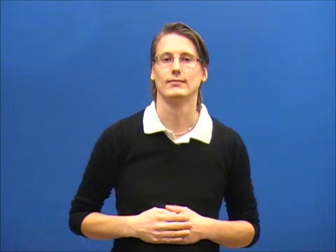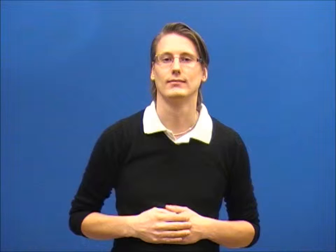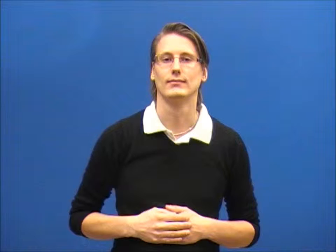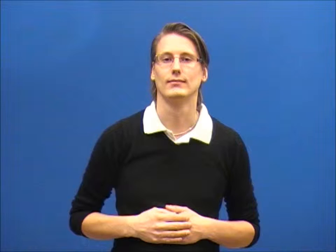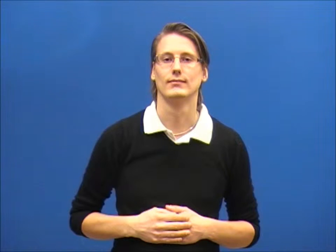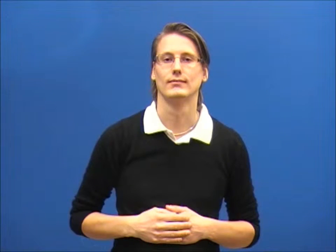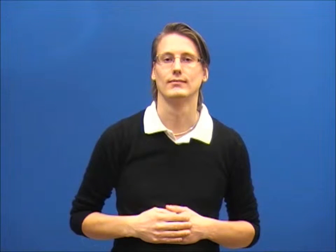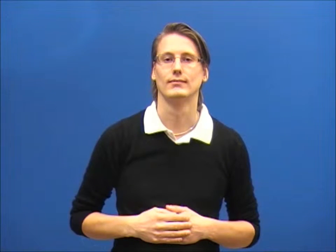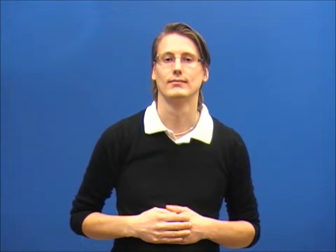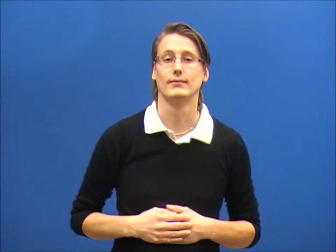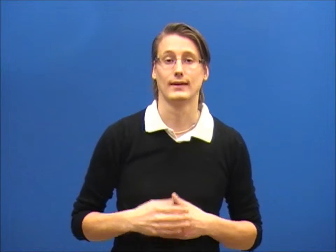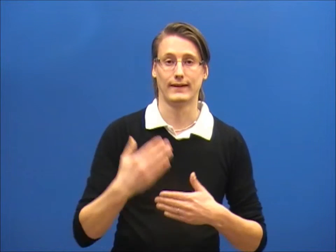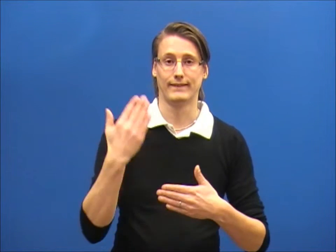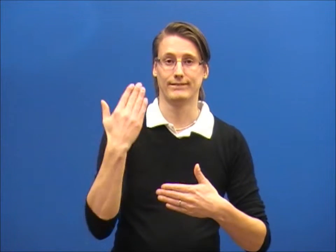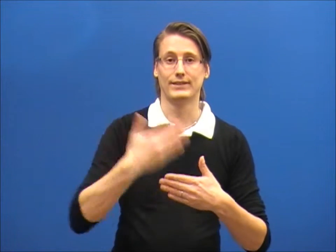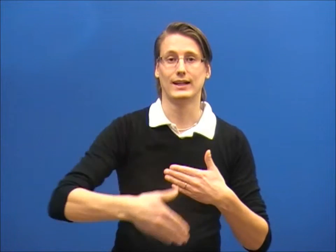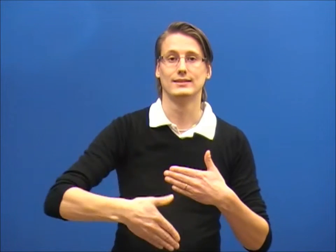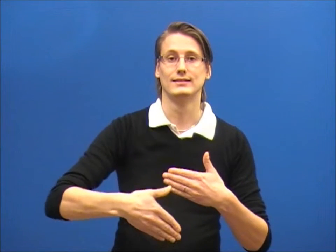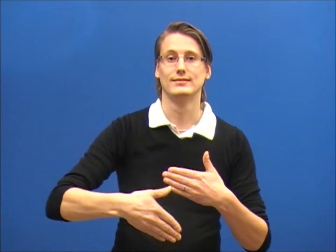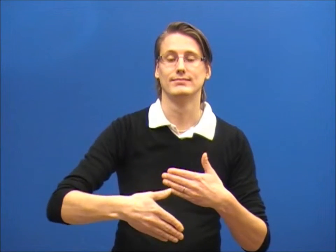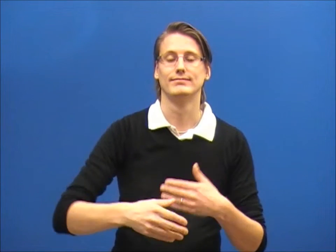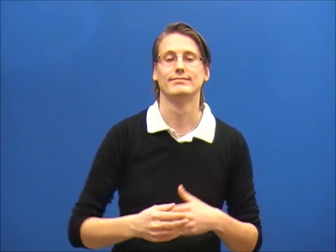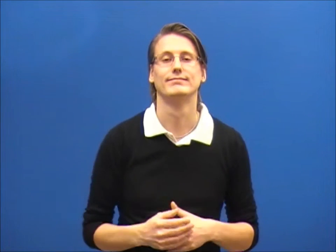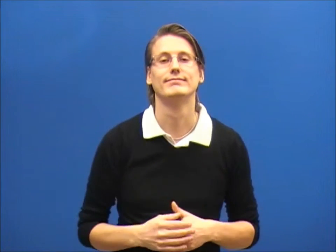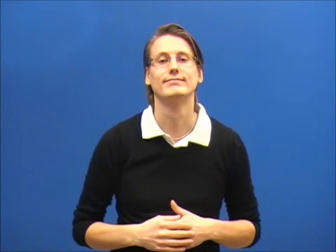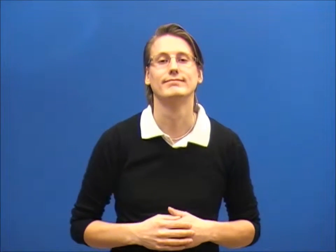FÄRDIG